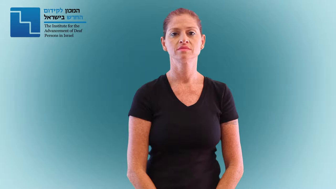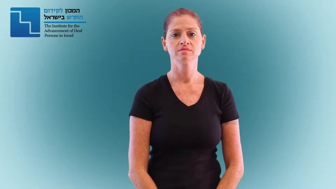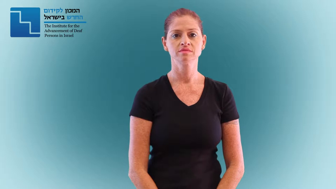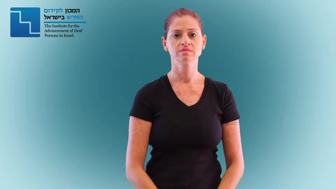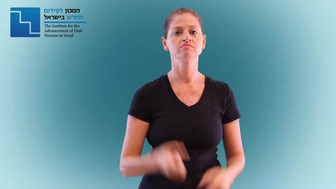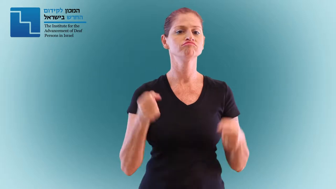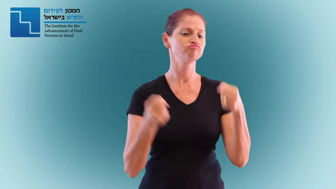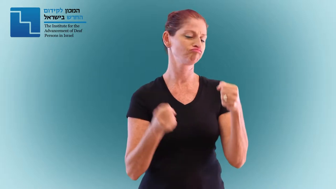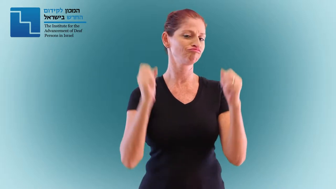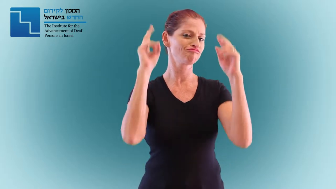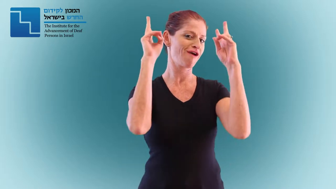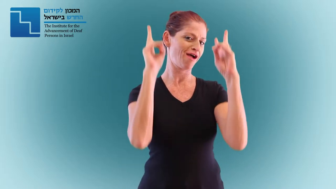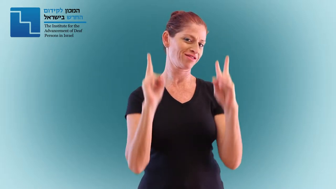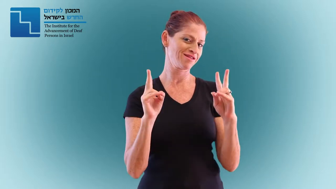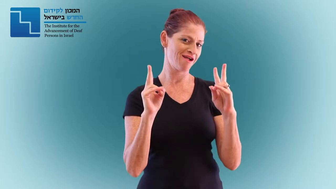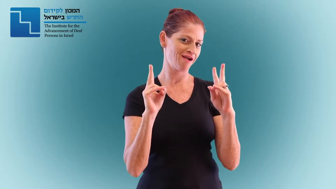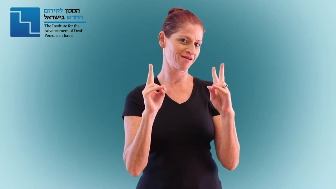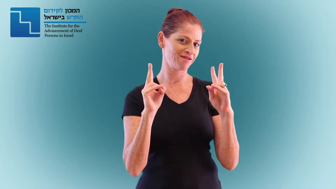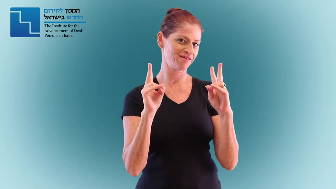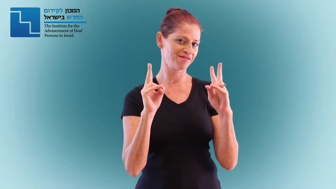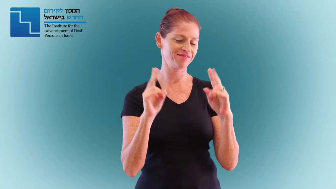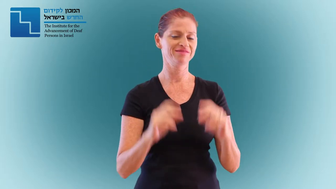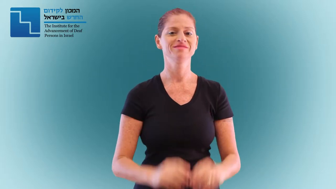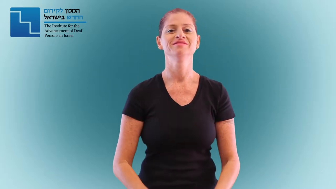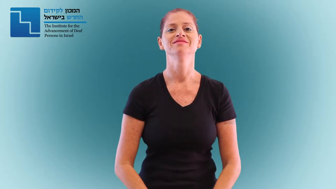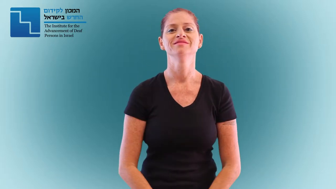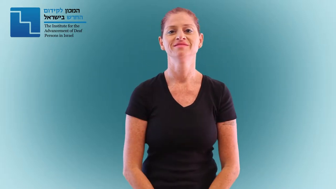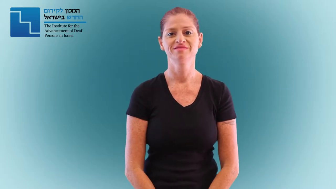חניה